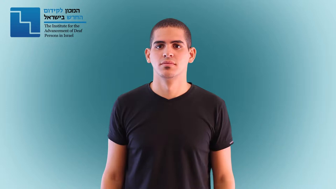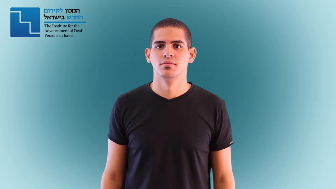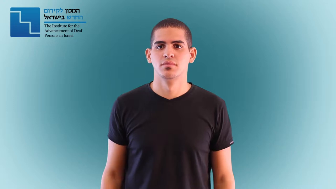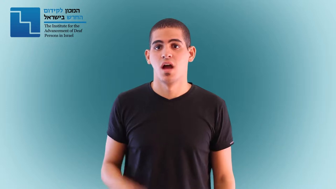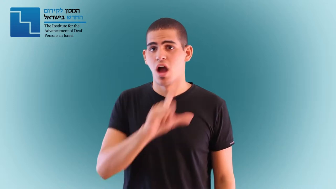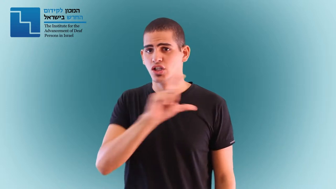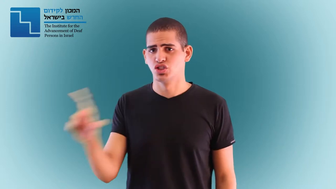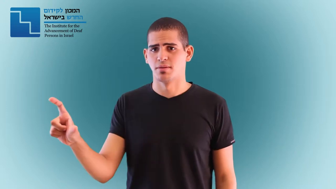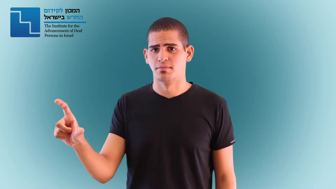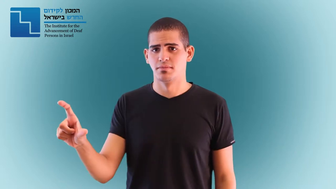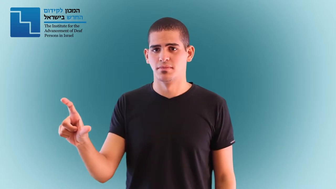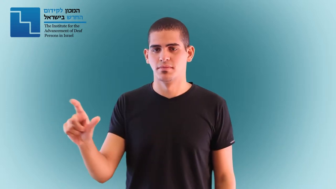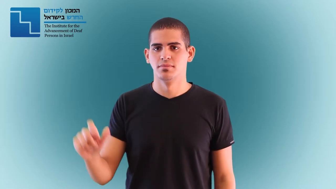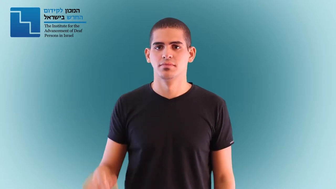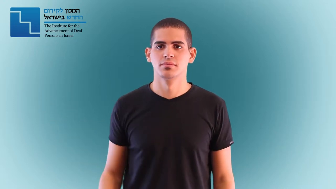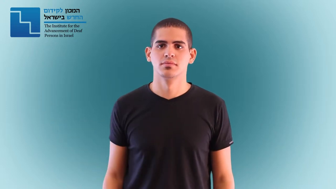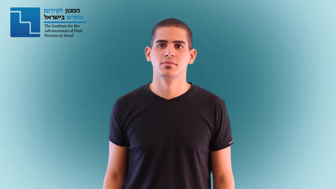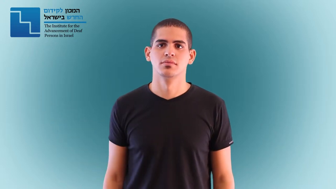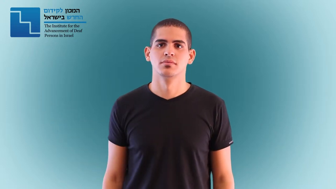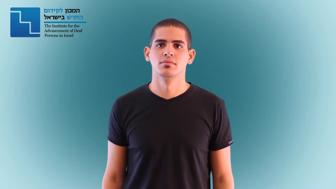אשם